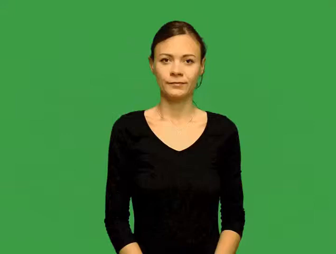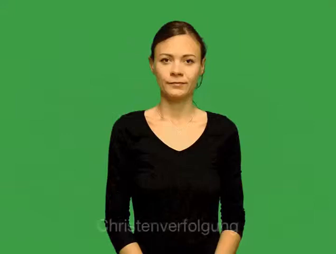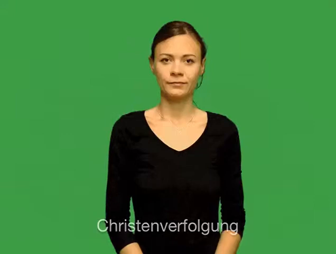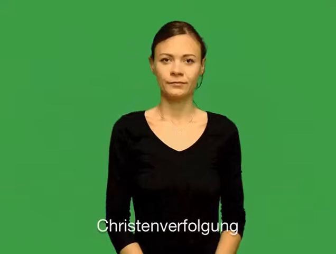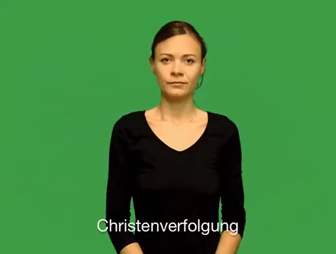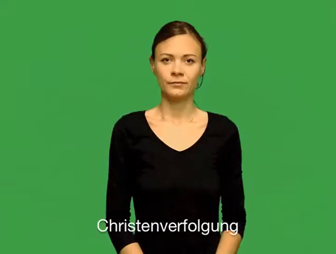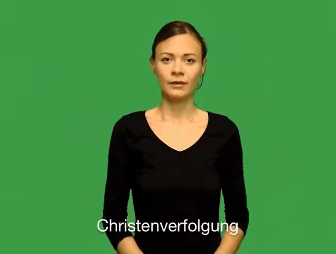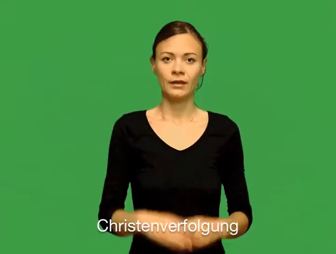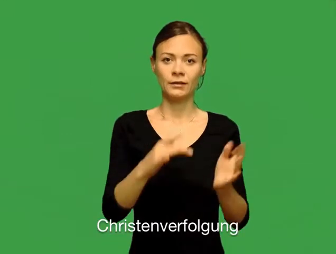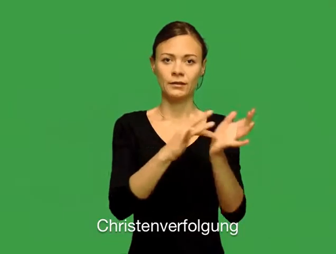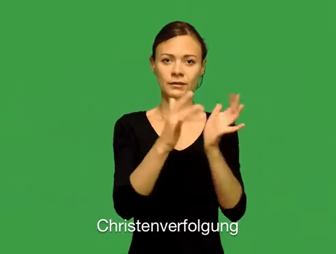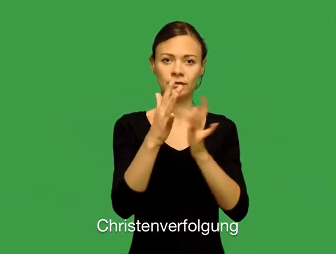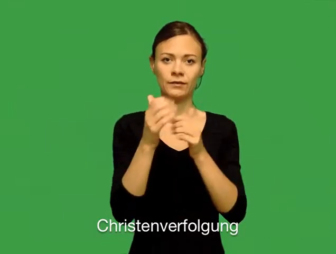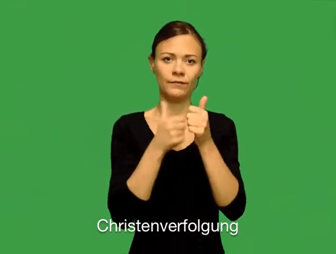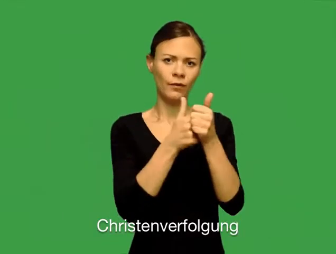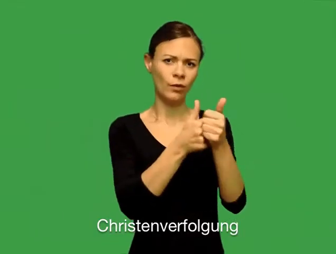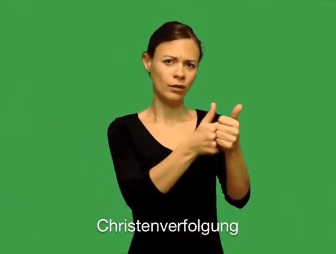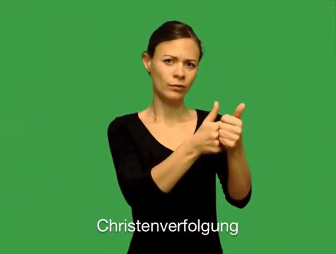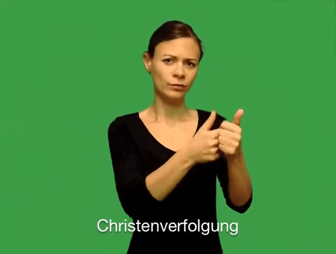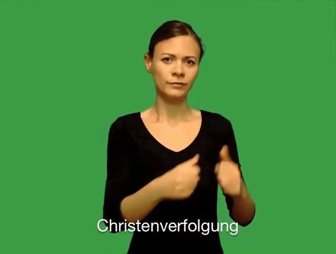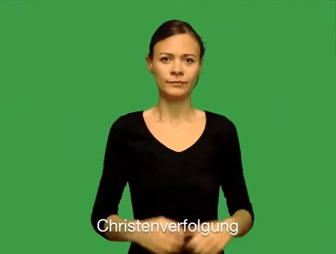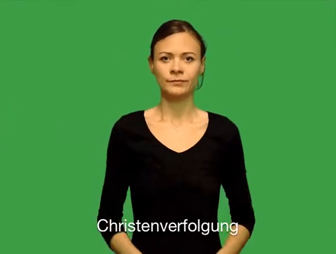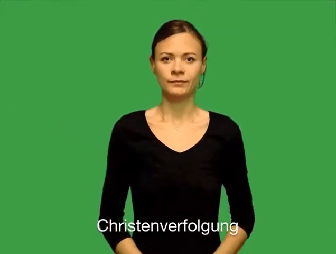Christenverfolgung